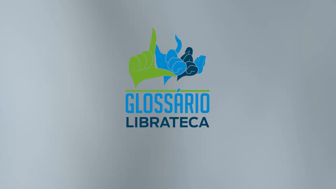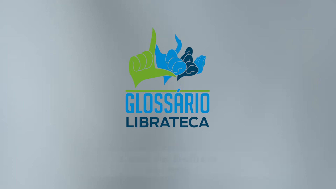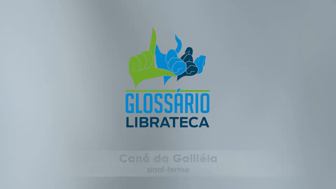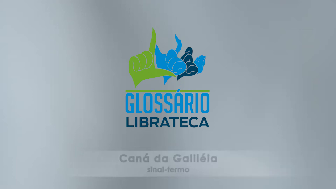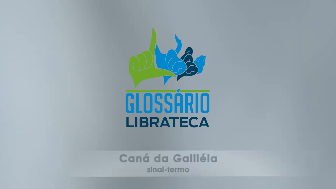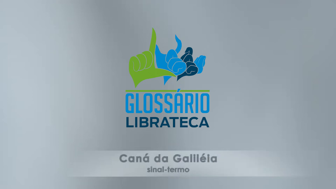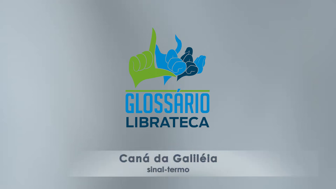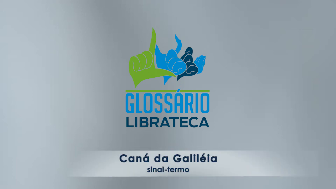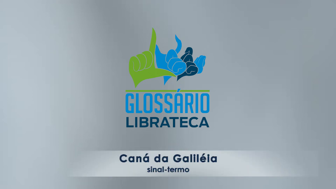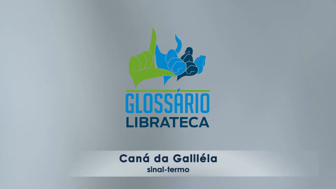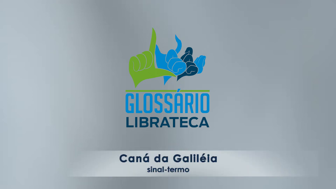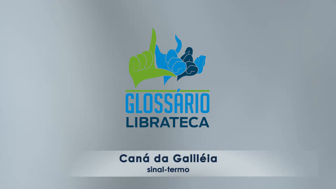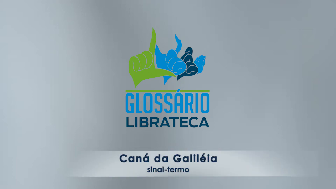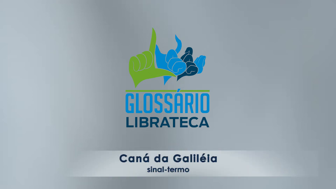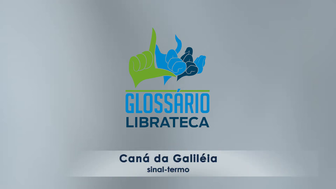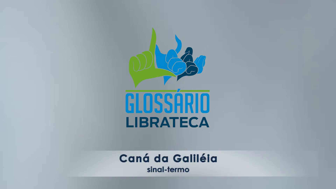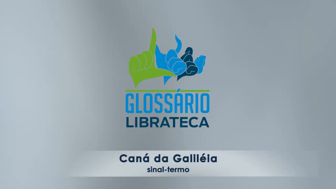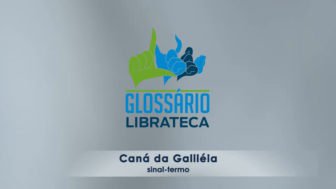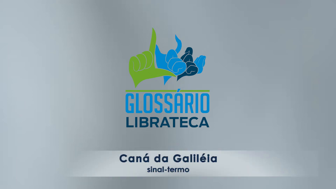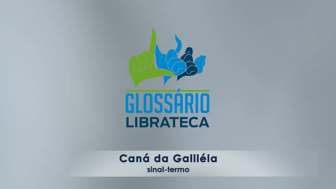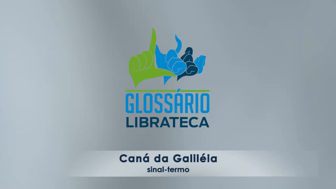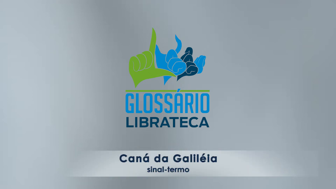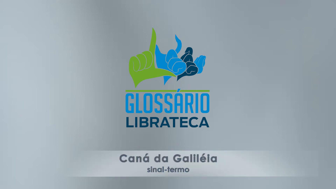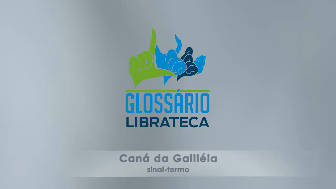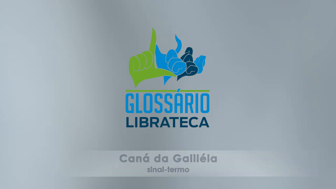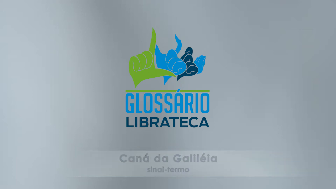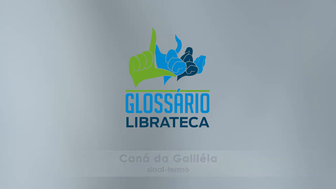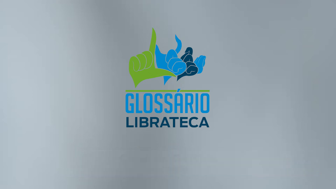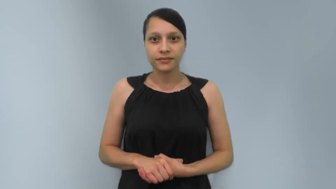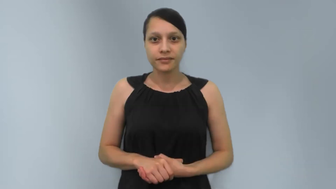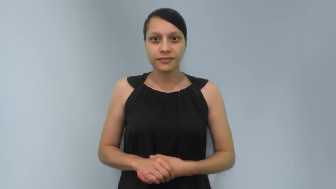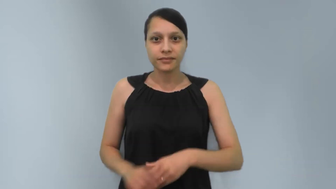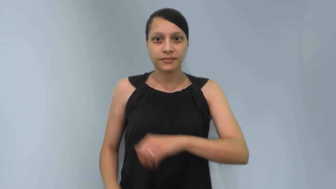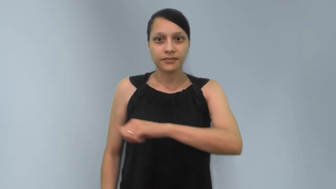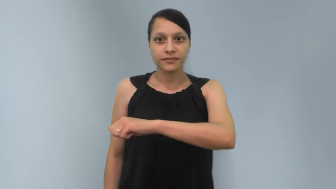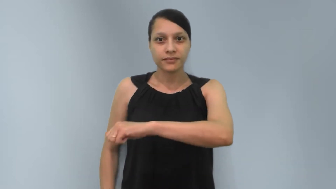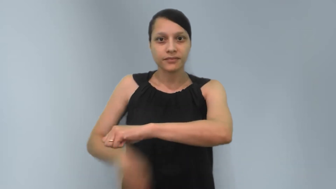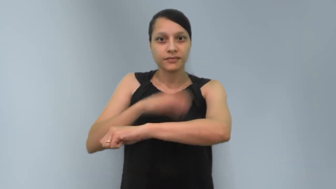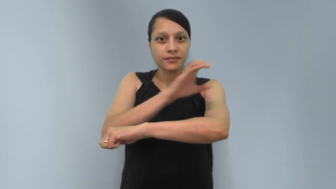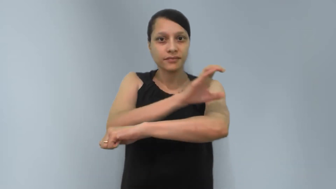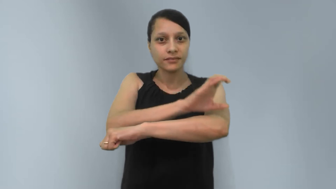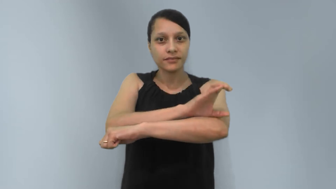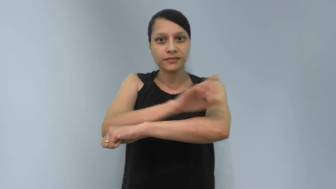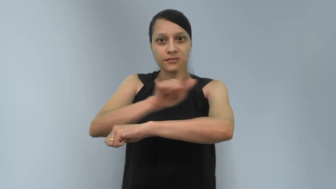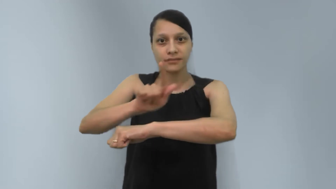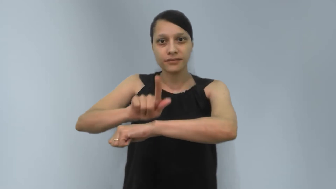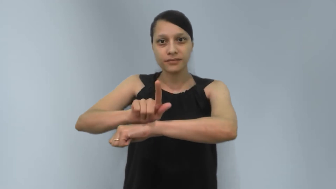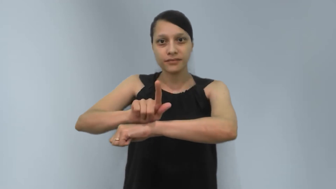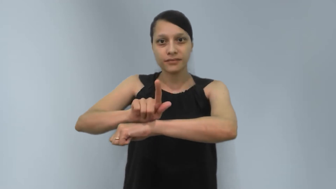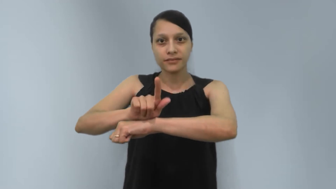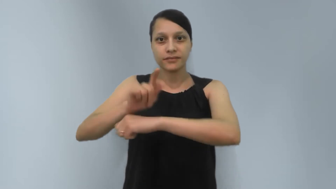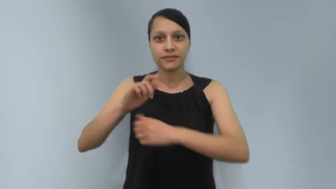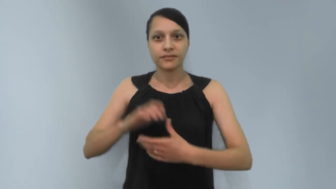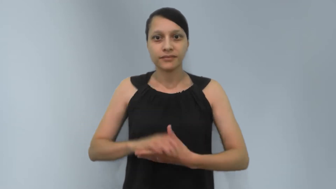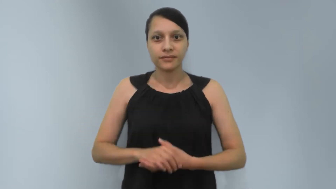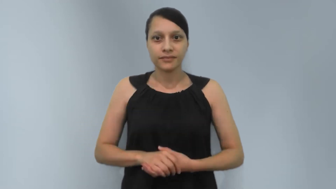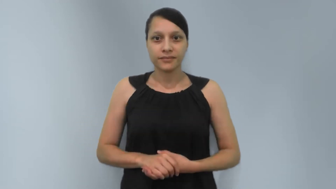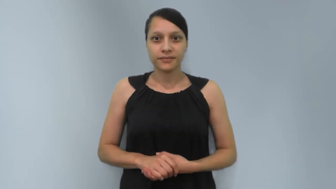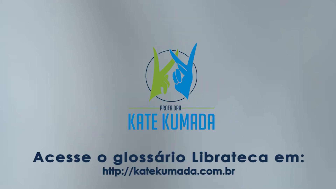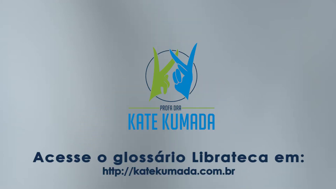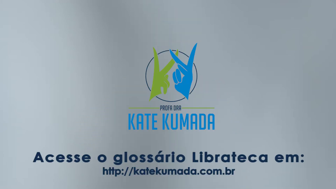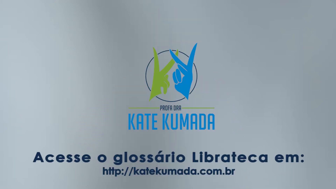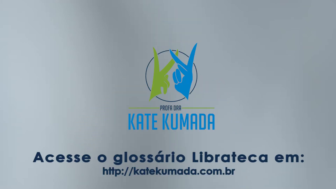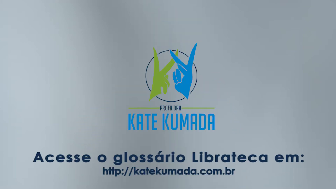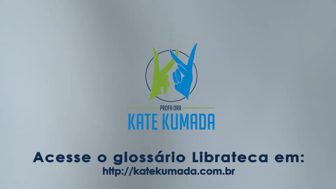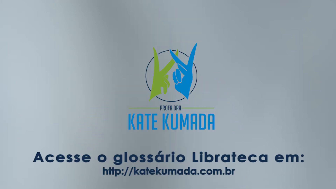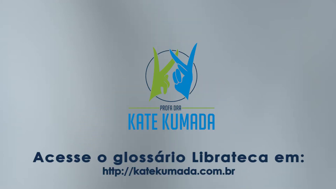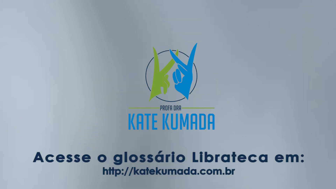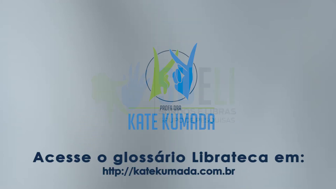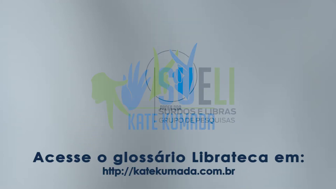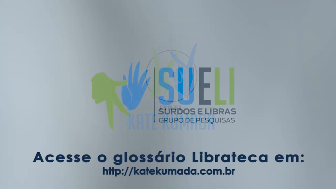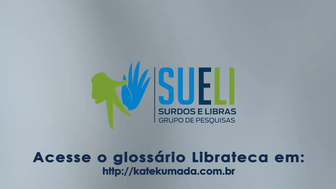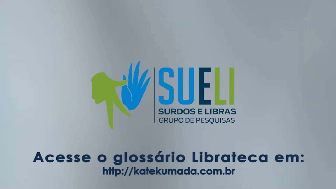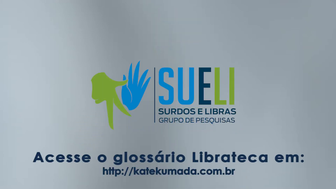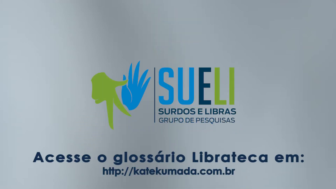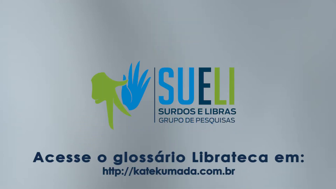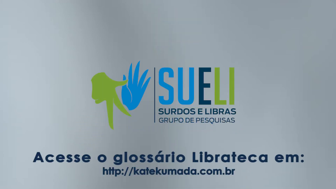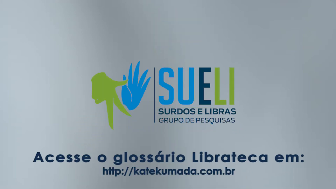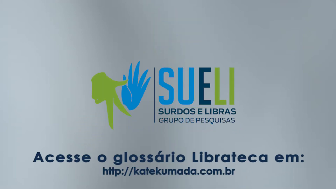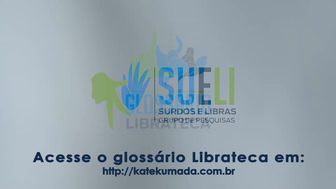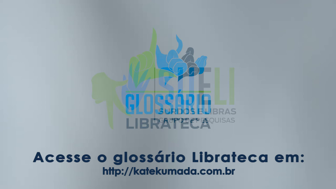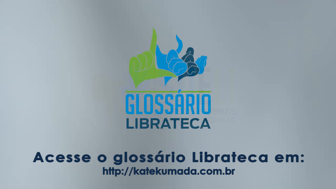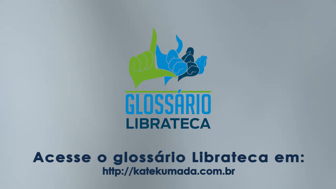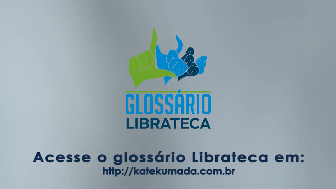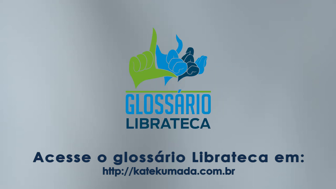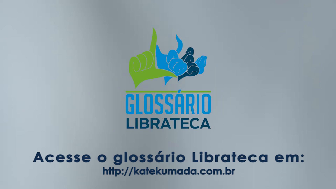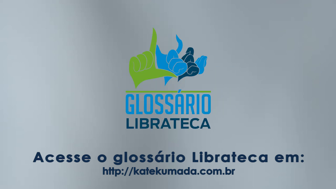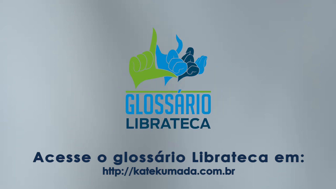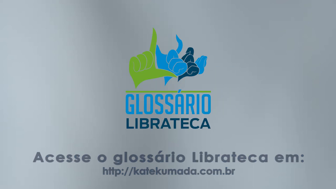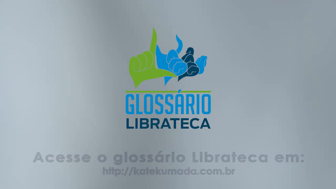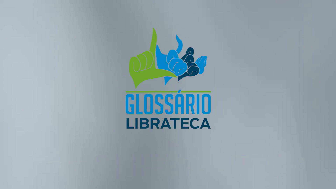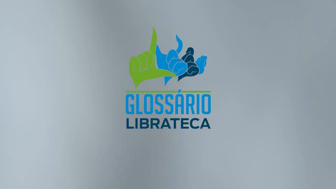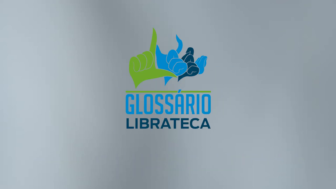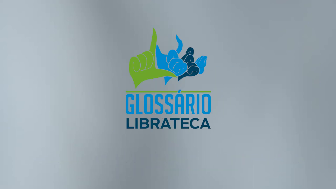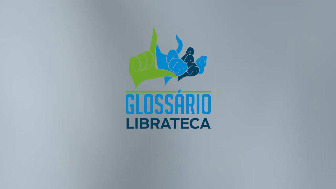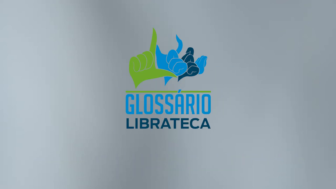Caná da Galiléia